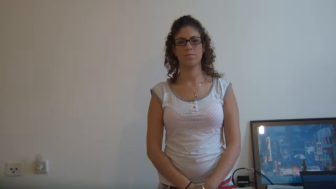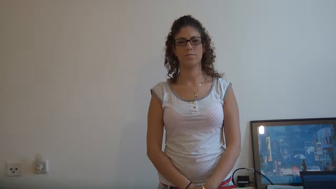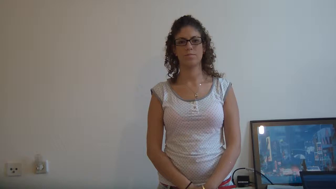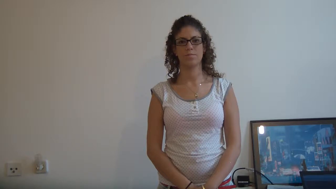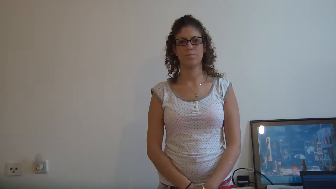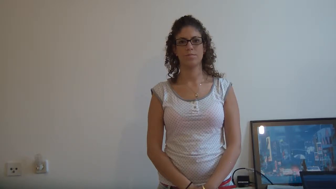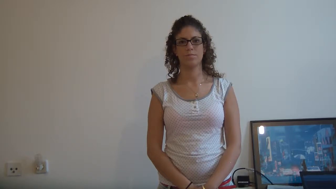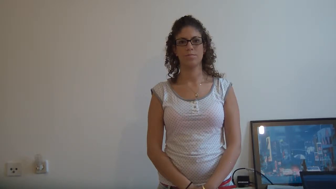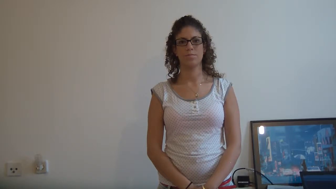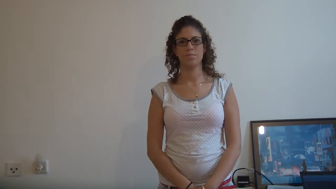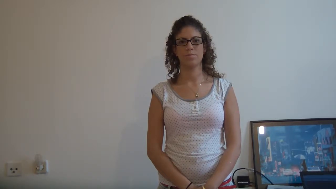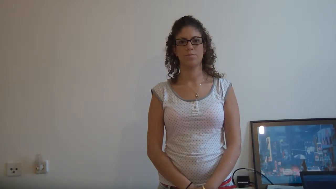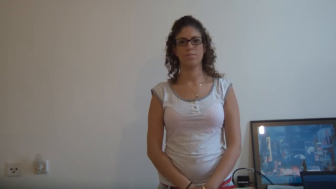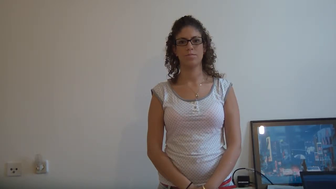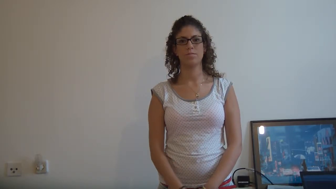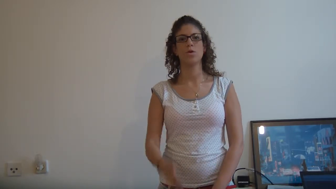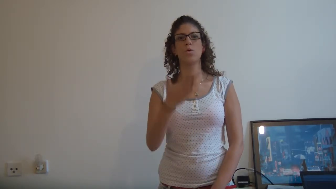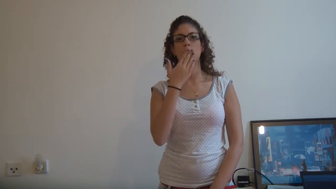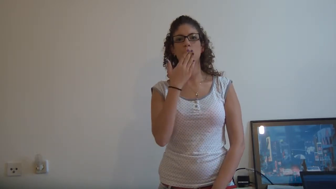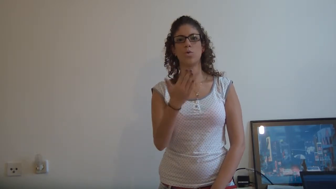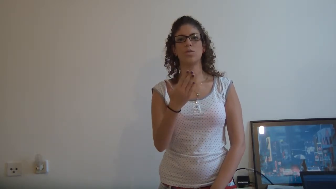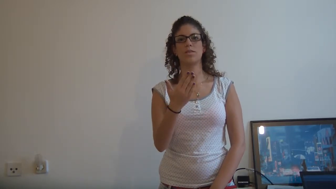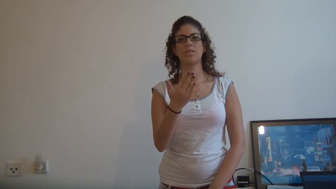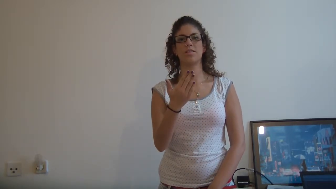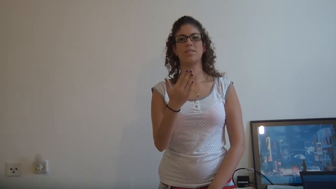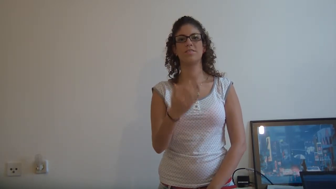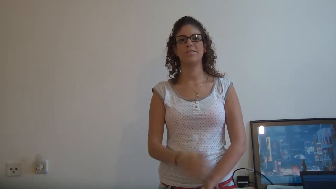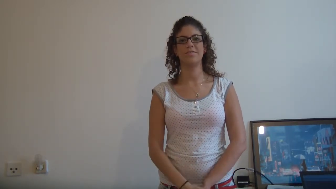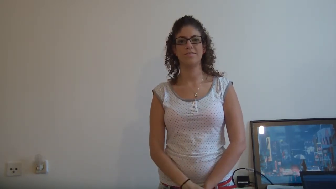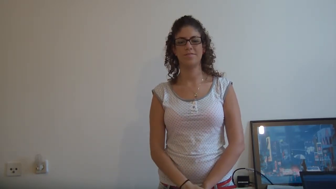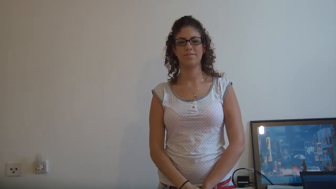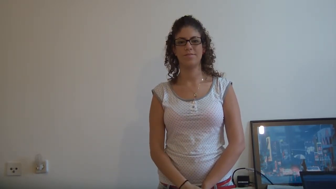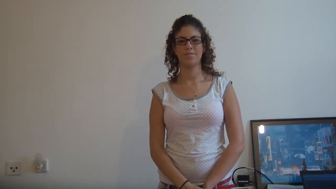טוב